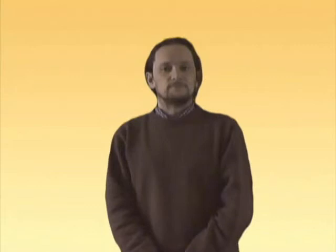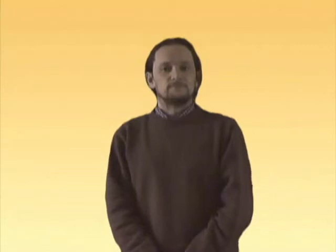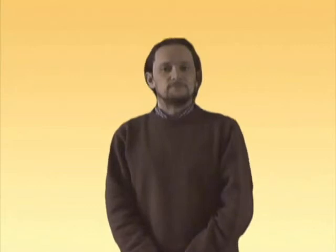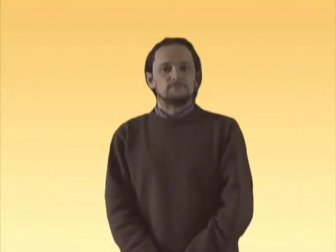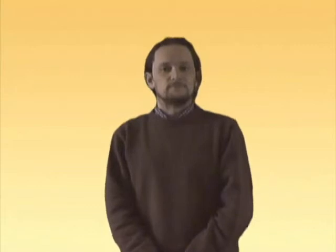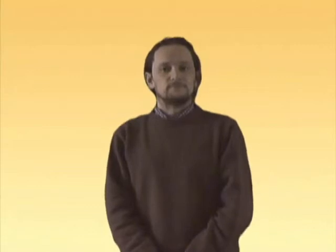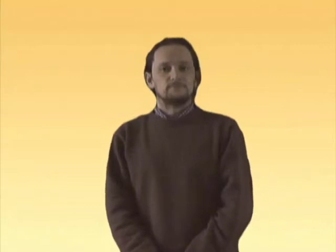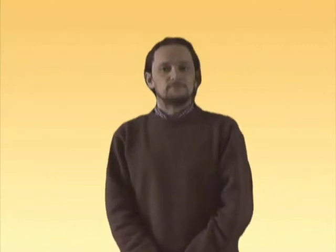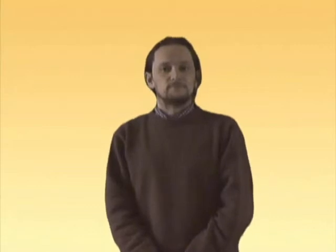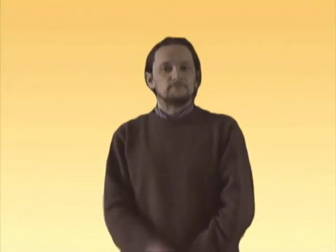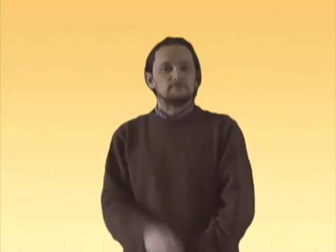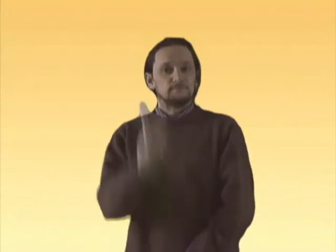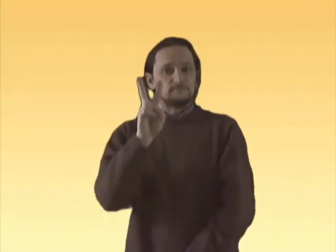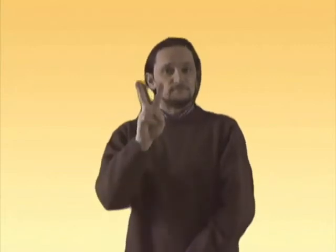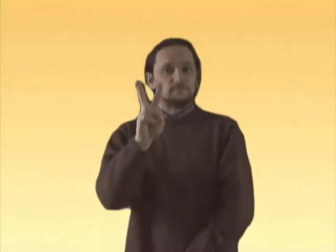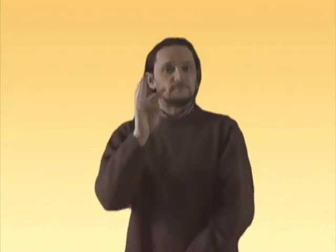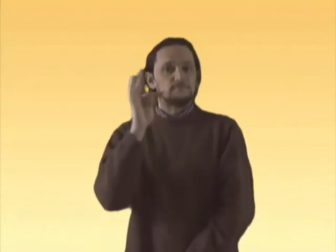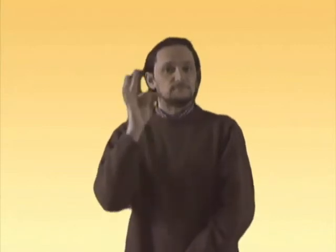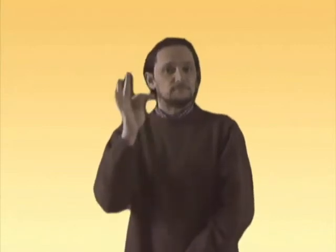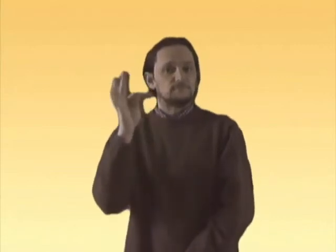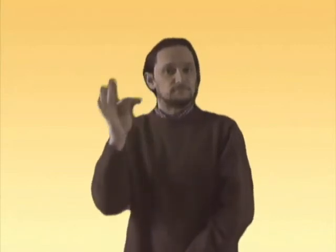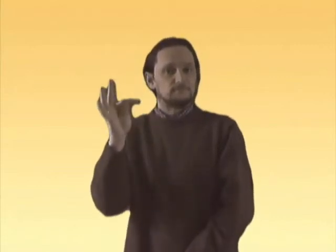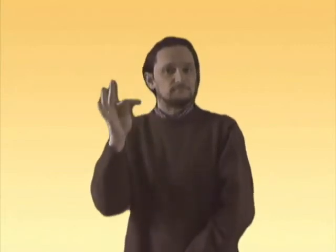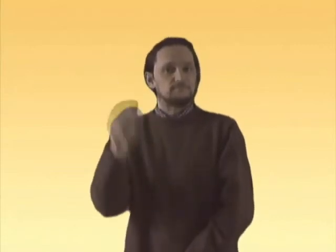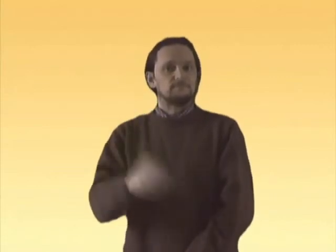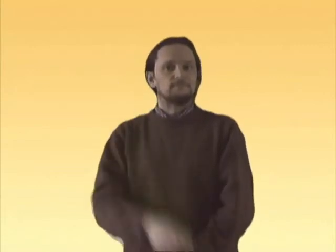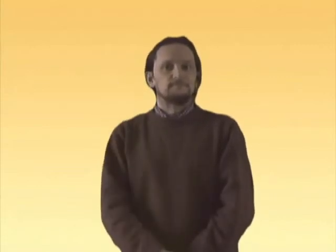VTT